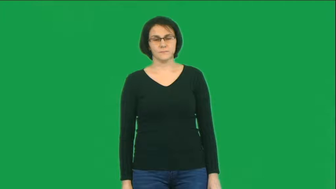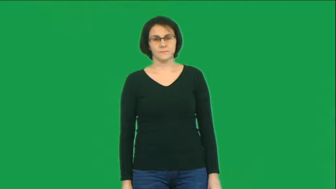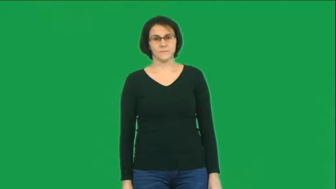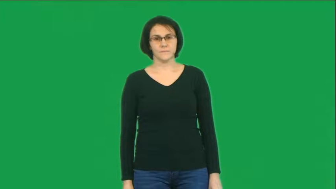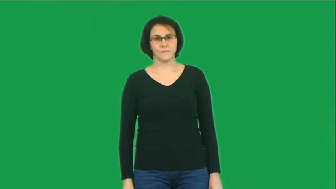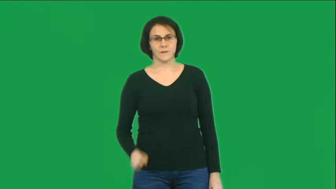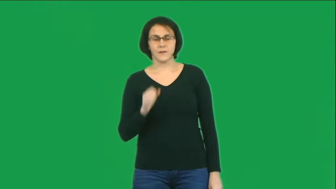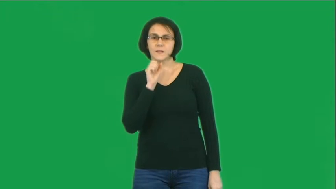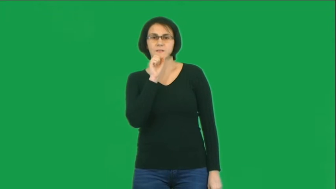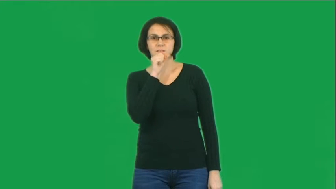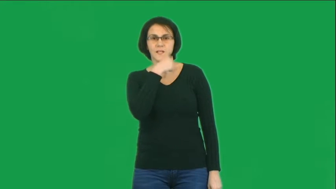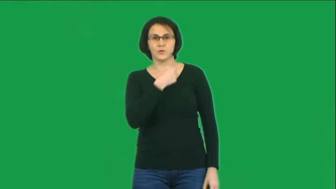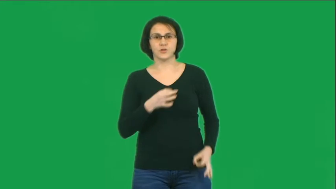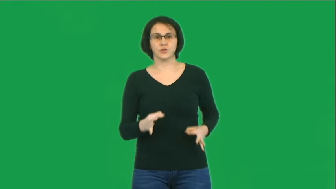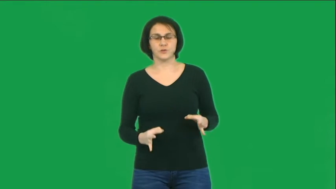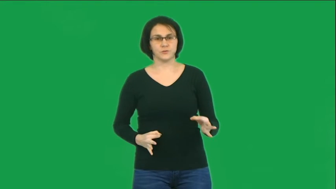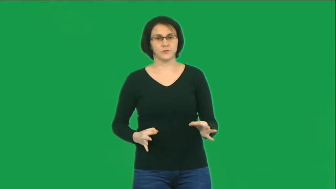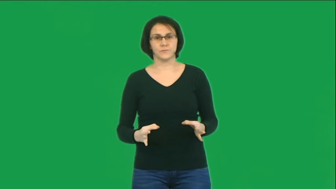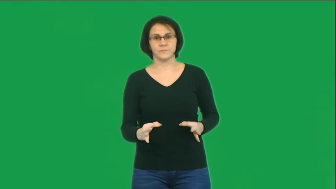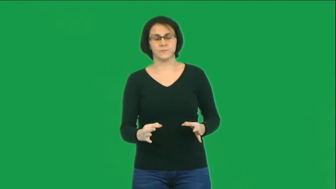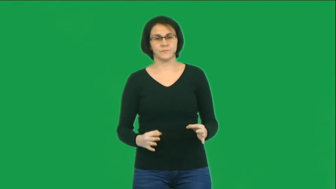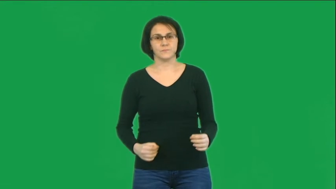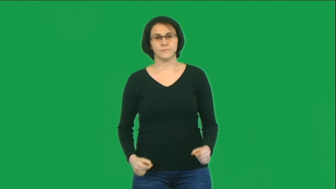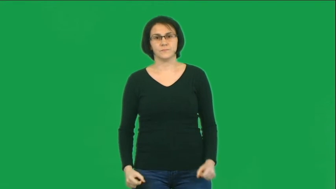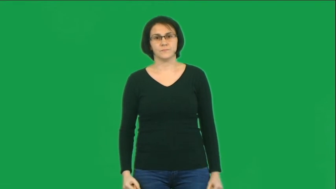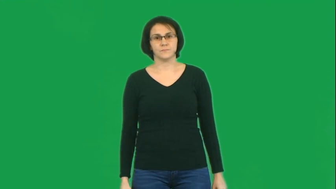starożytność